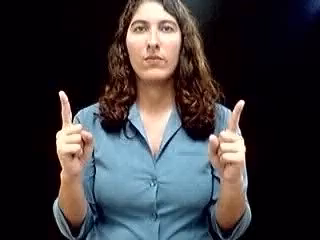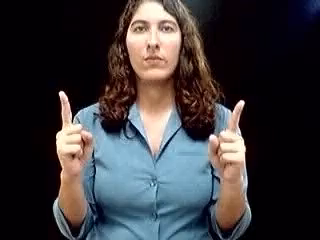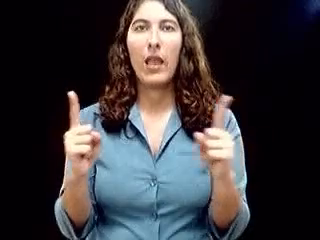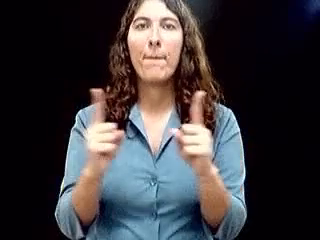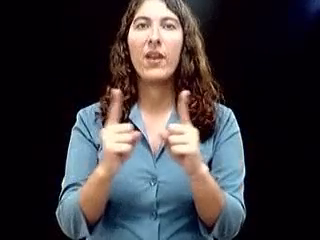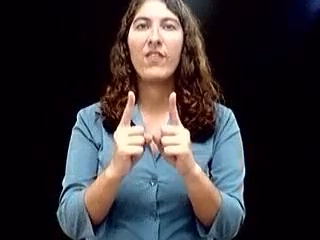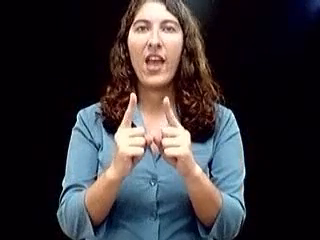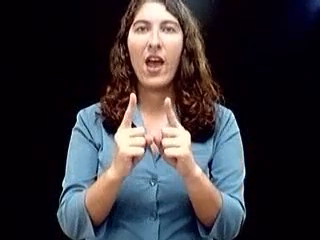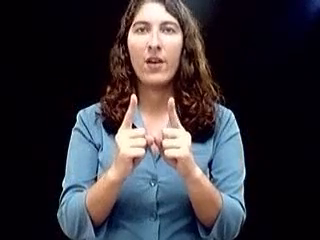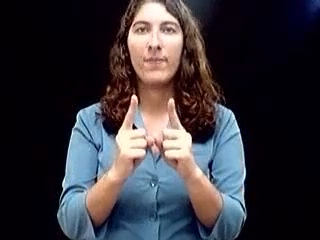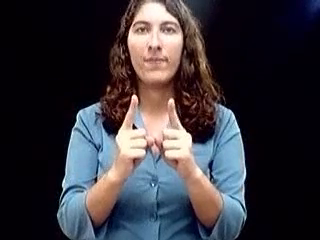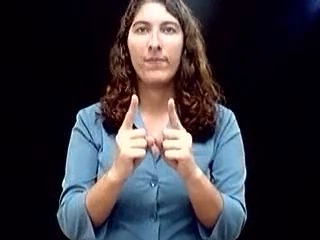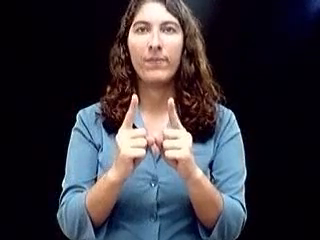abreviar